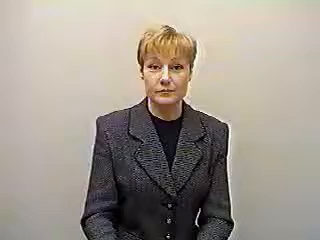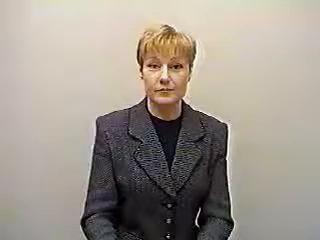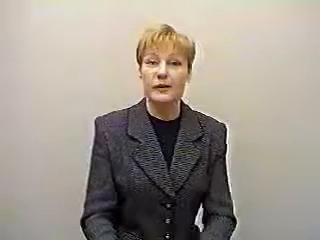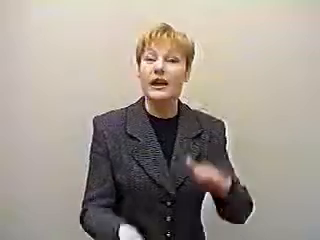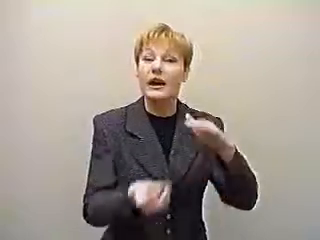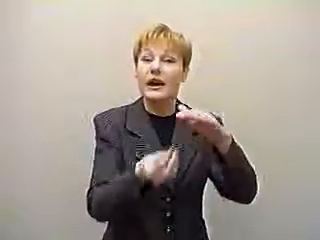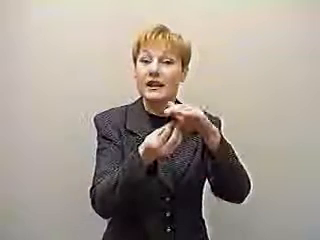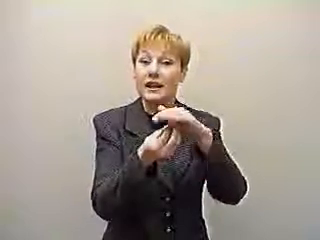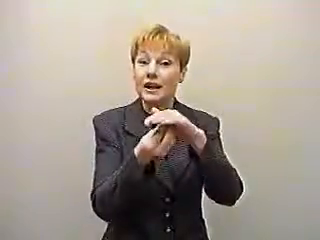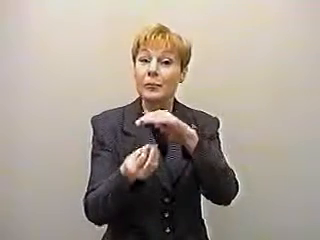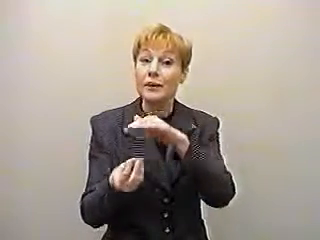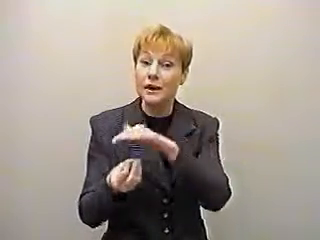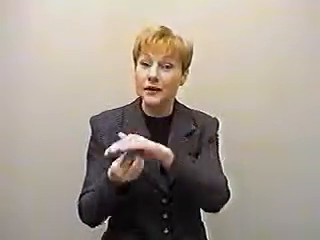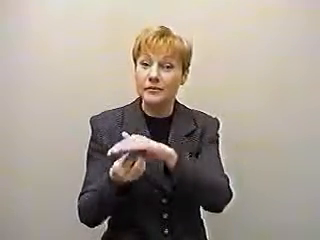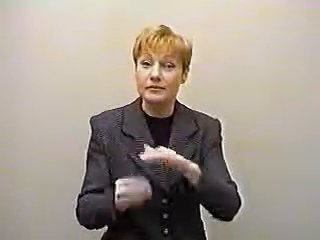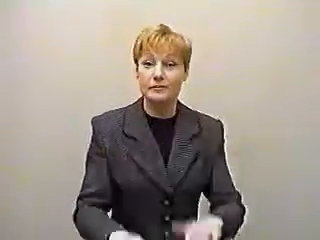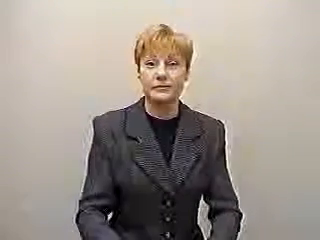грибы